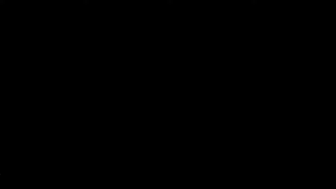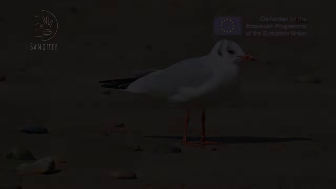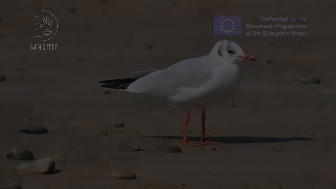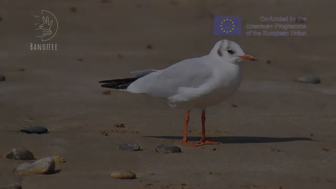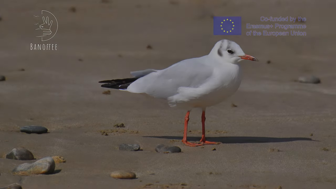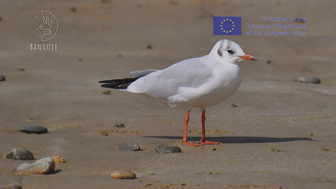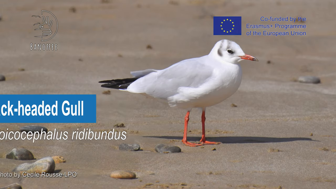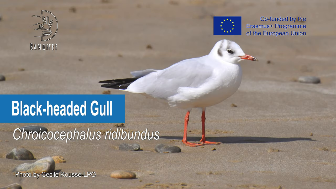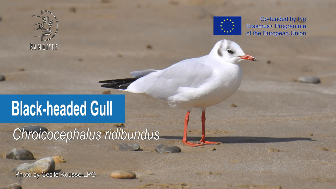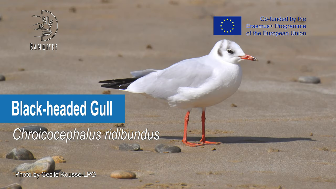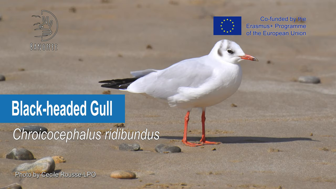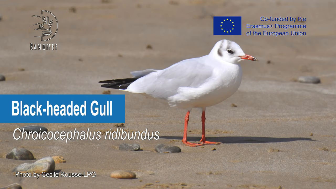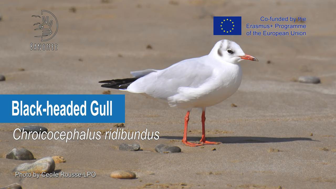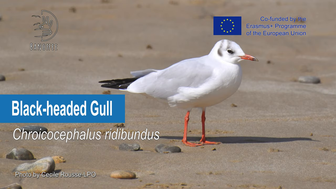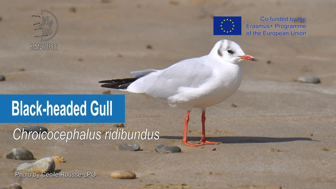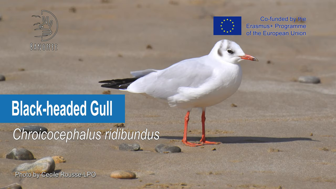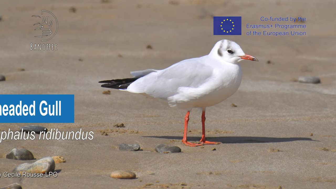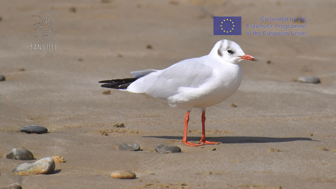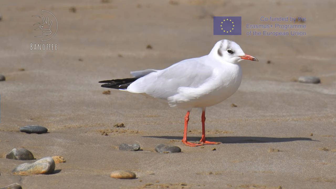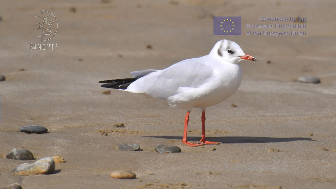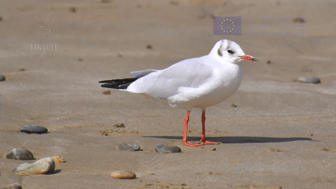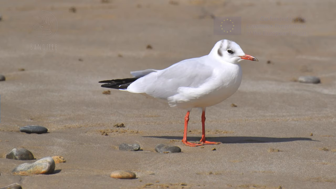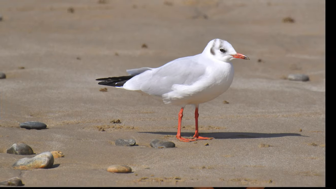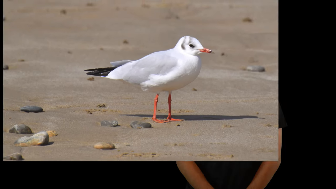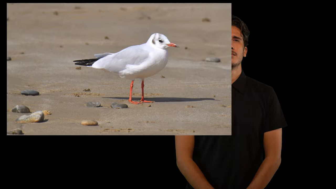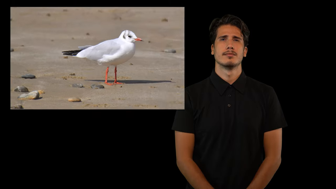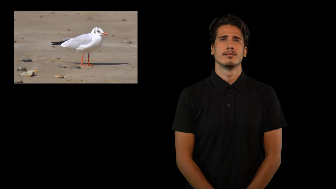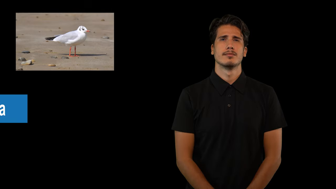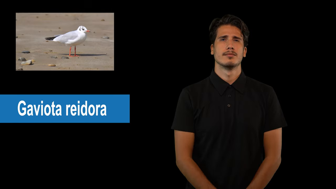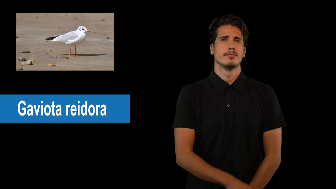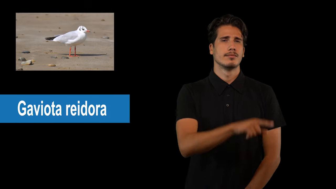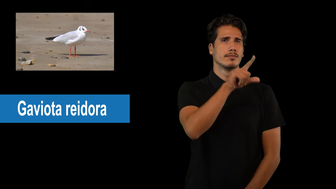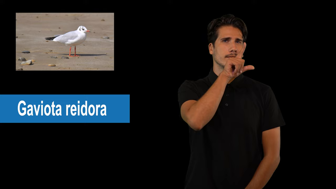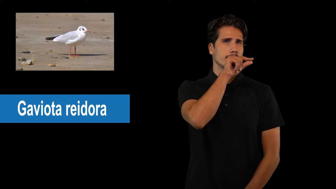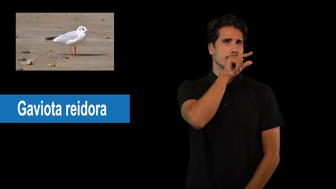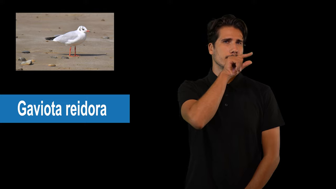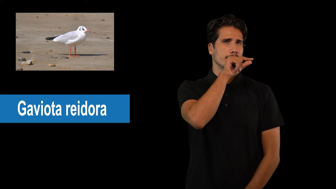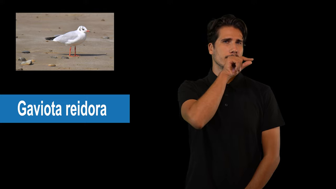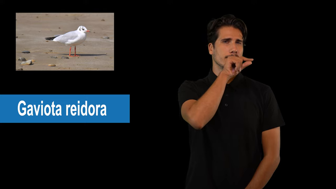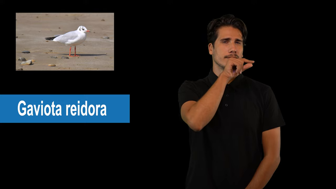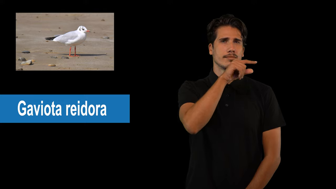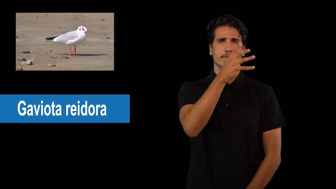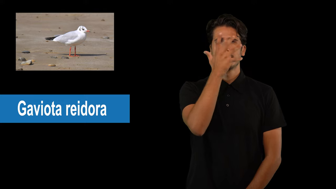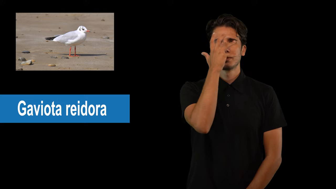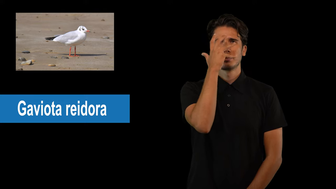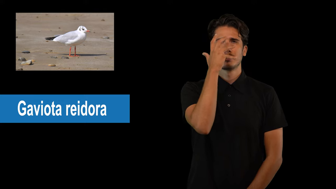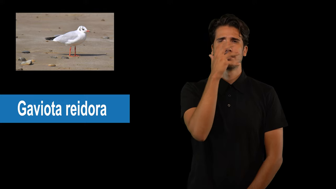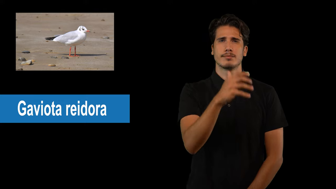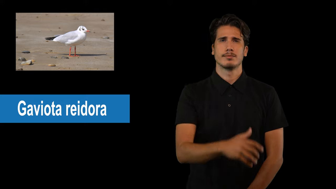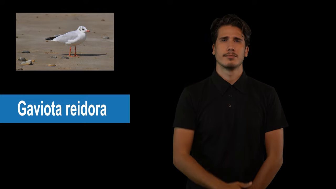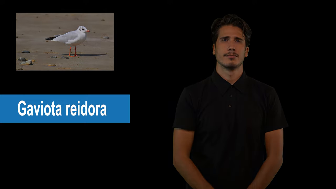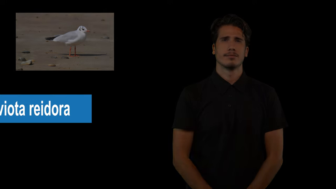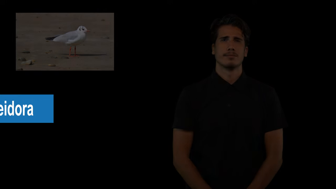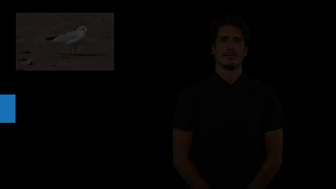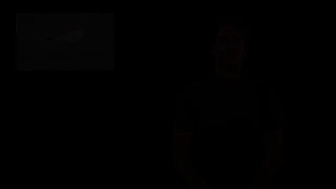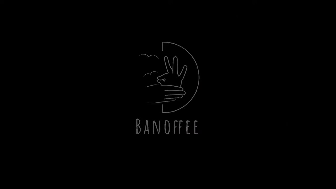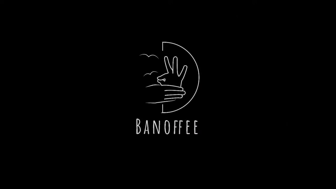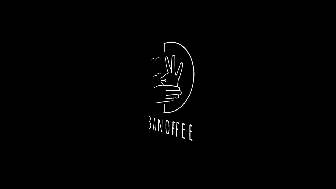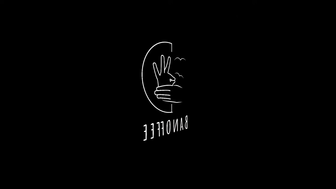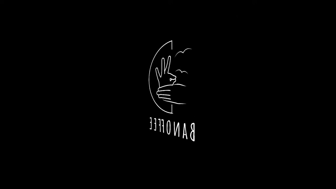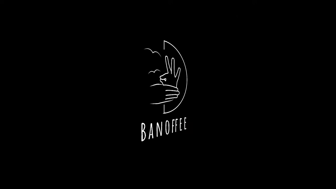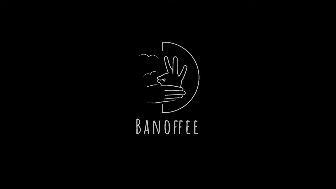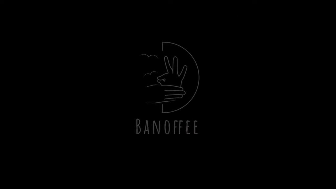Gaviota reidora